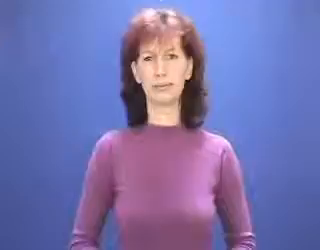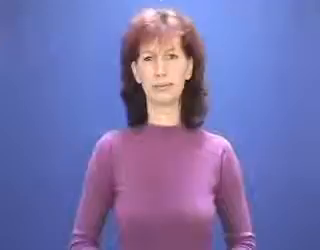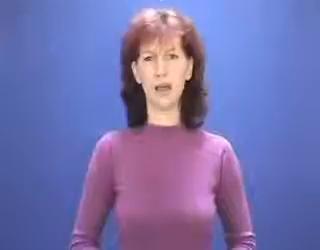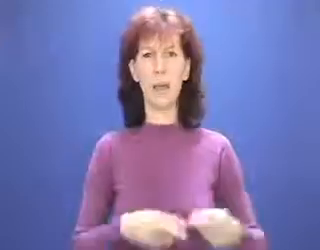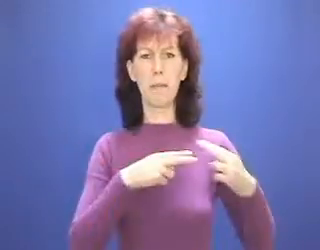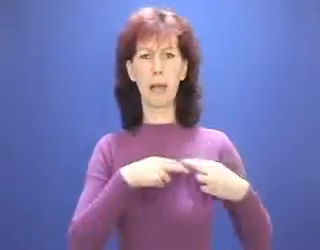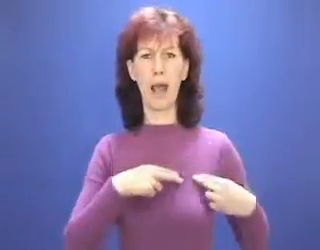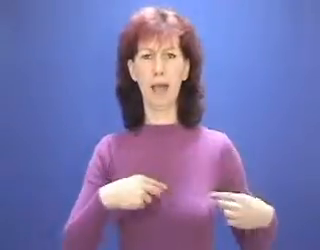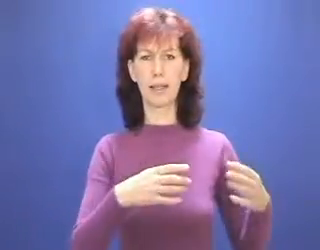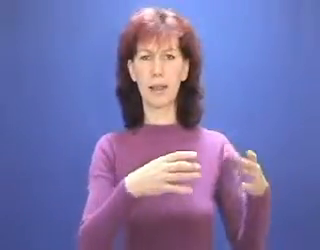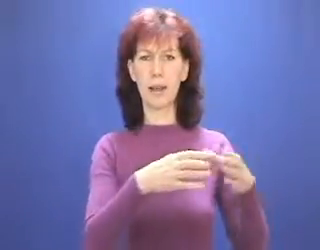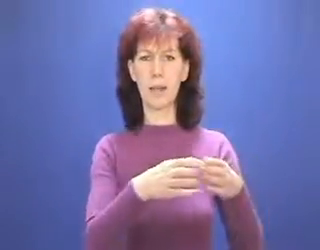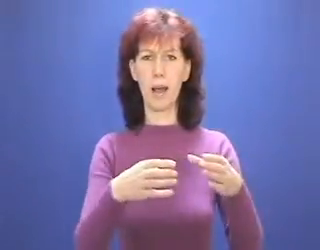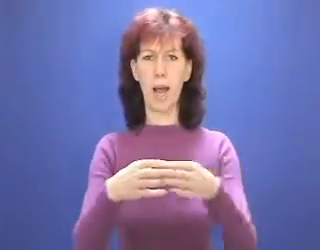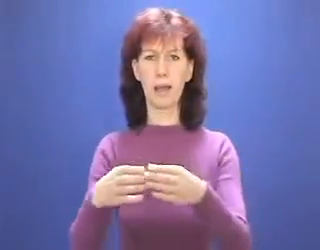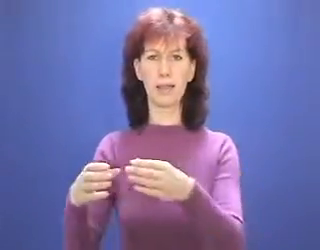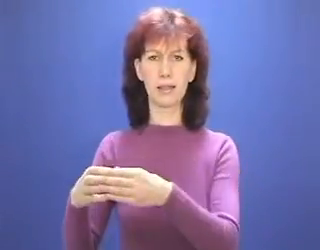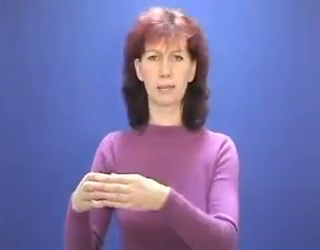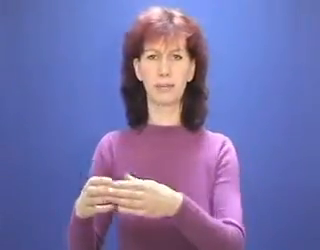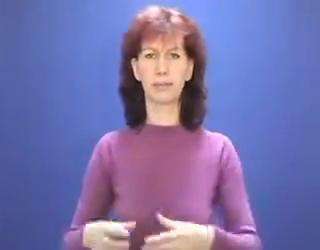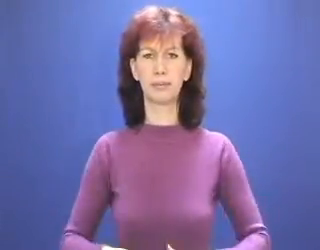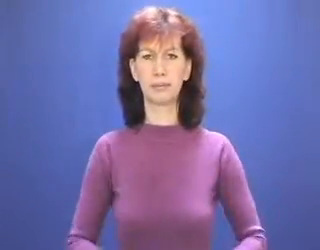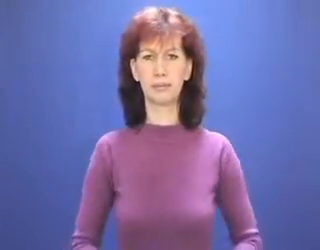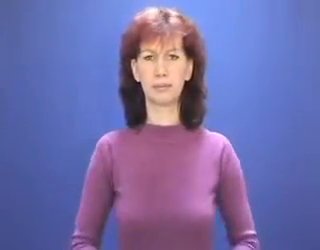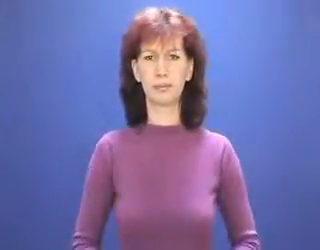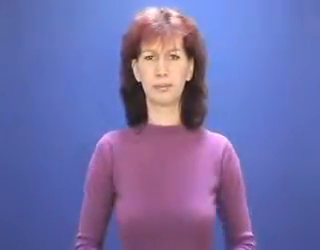biedribas